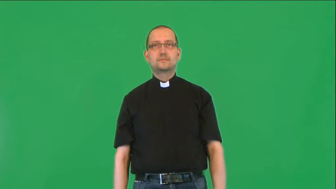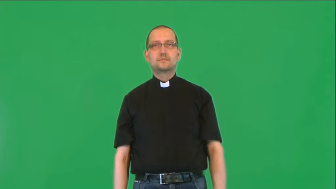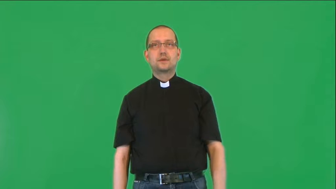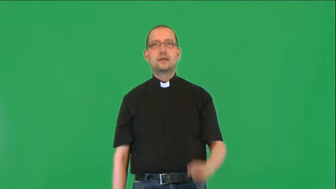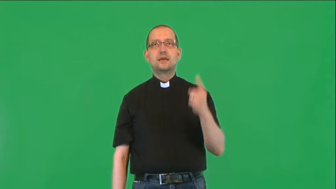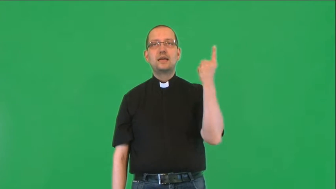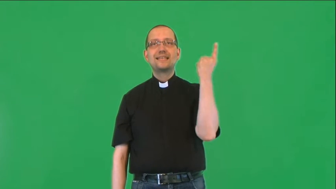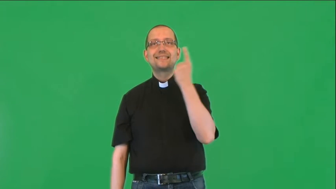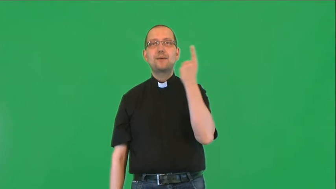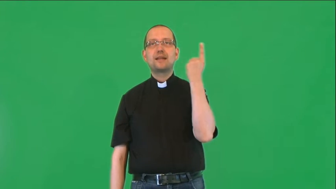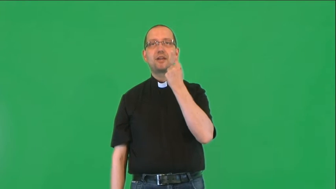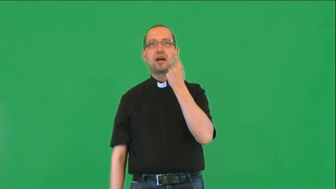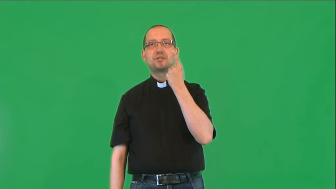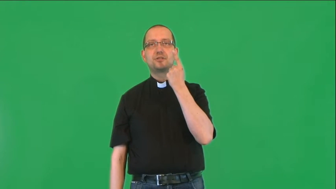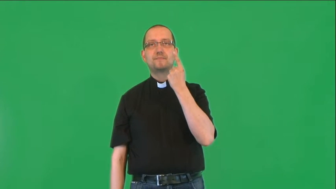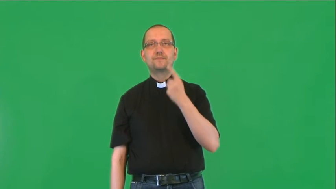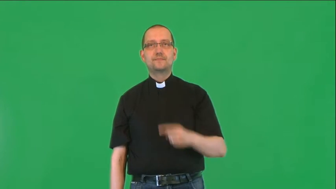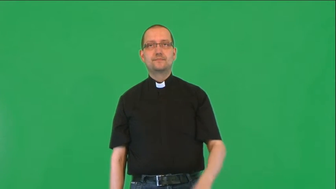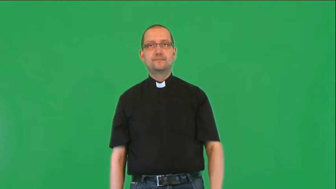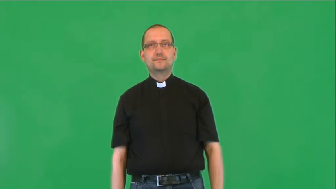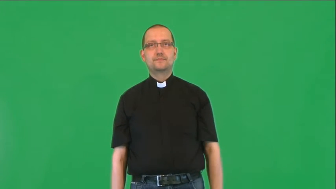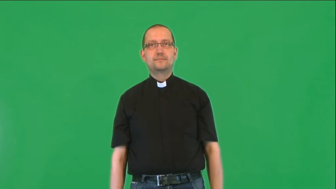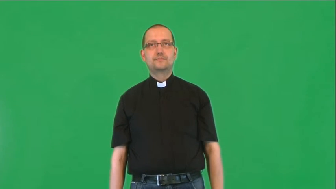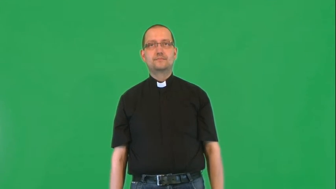zabraniać